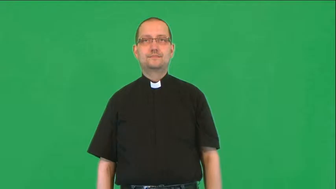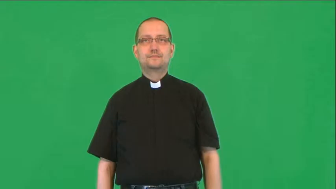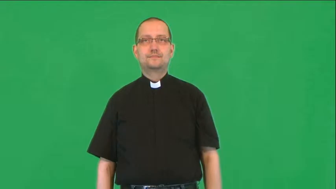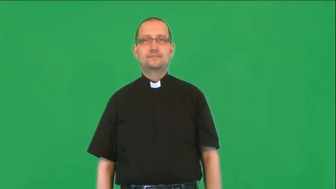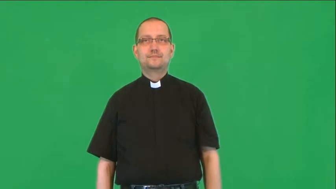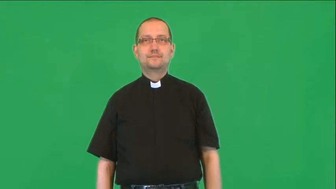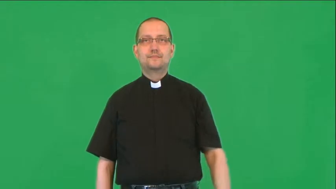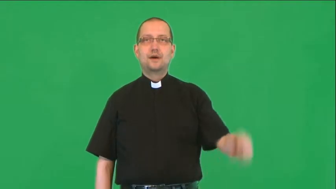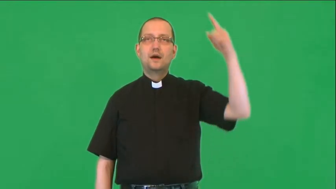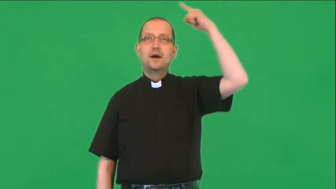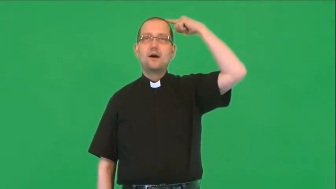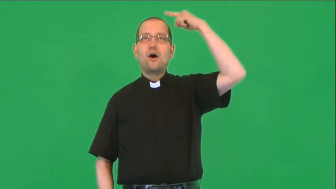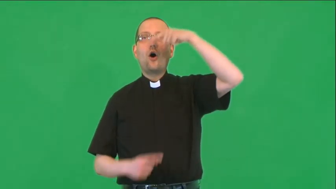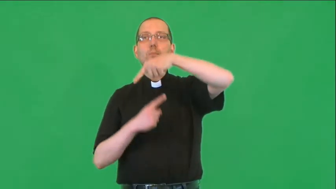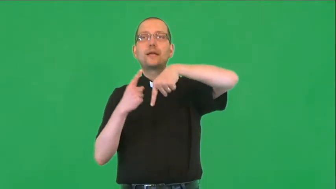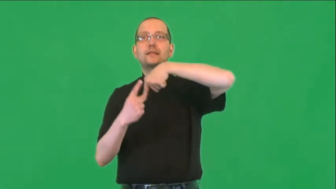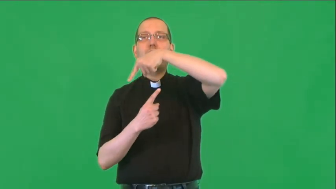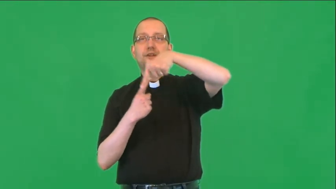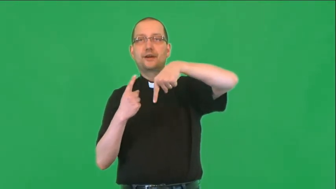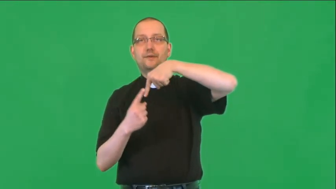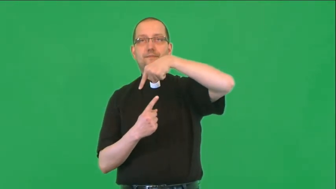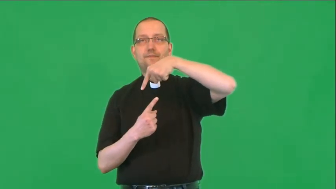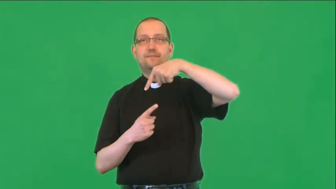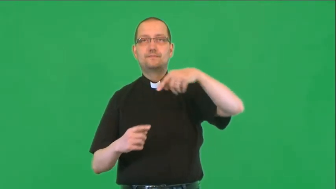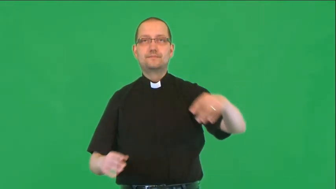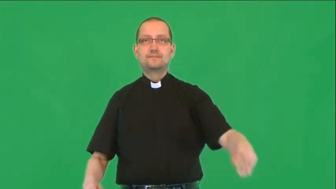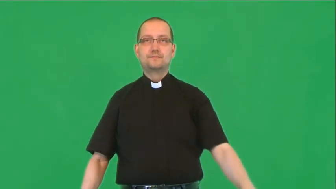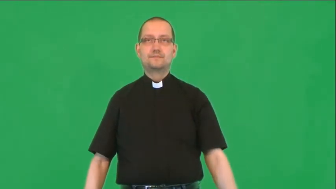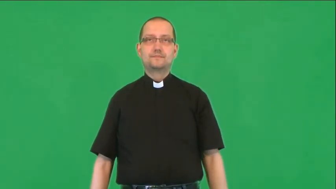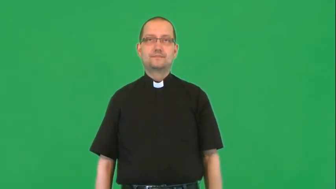opętanie